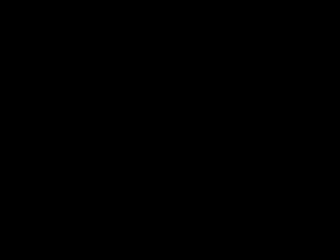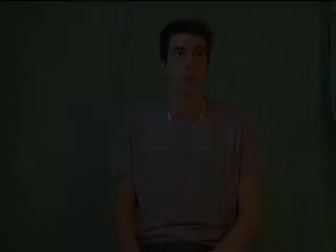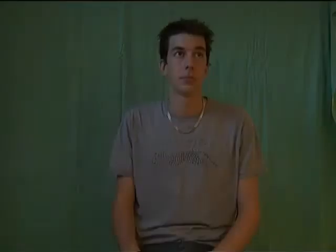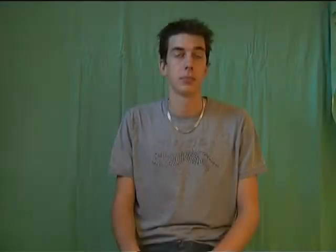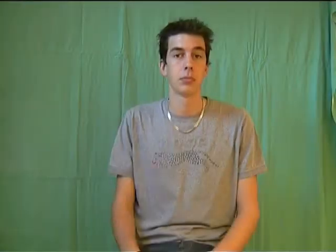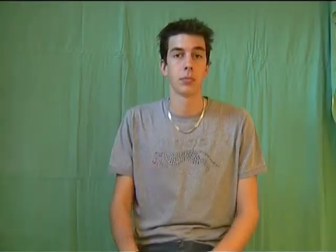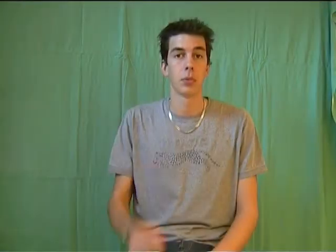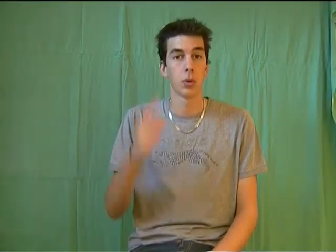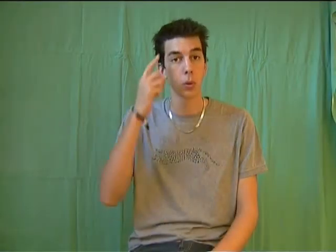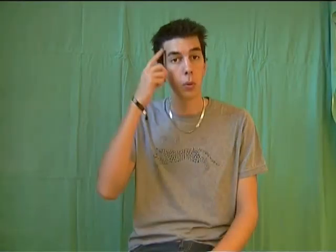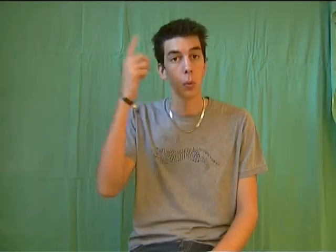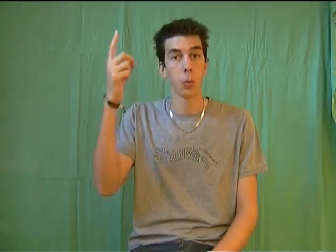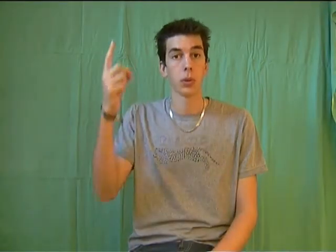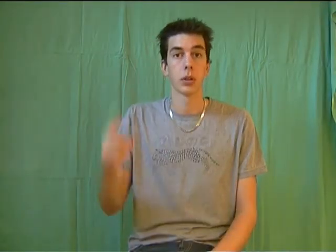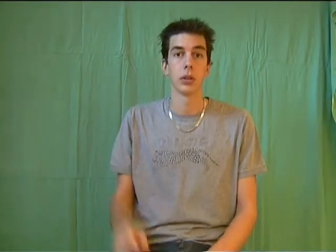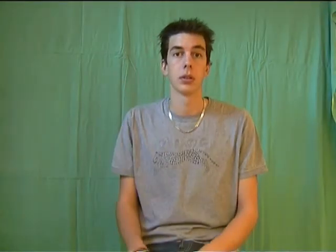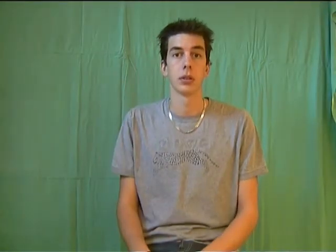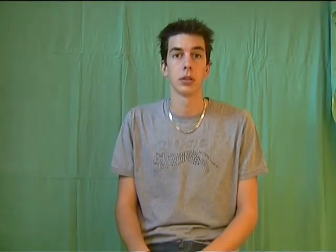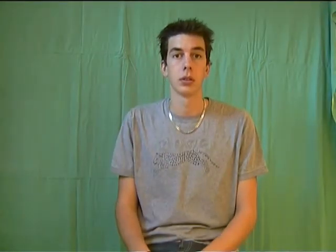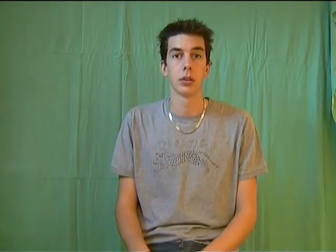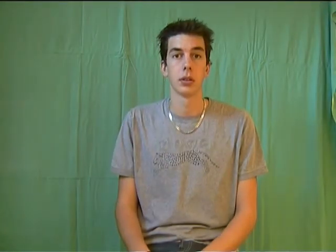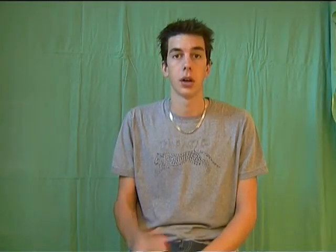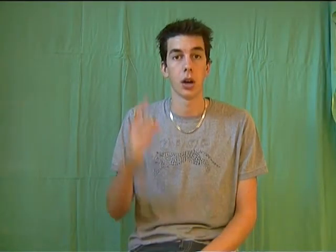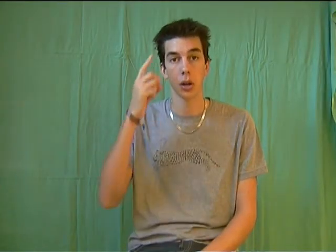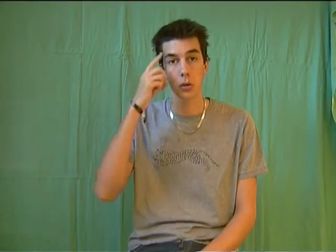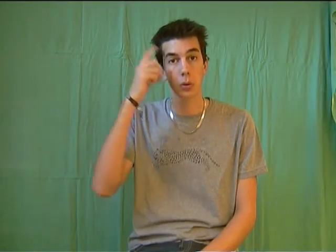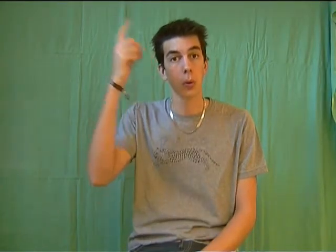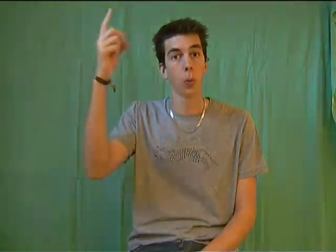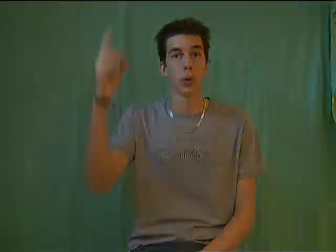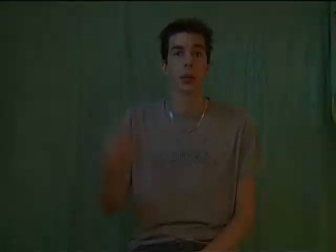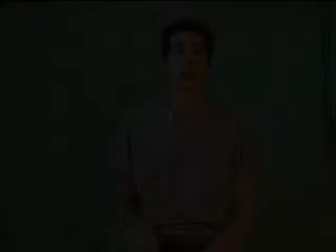Tror